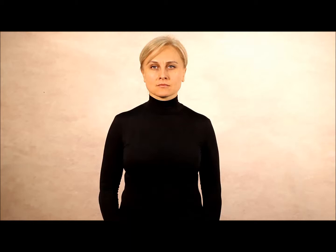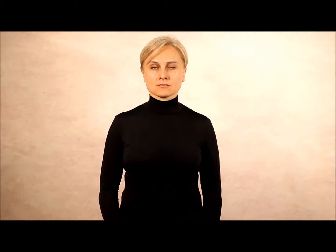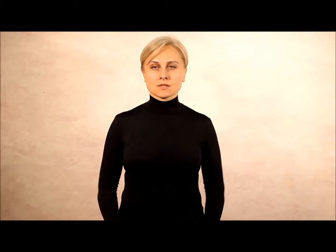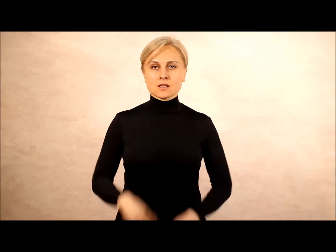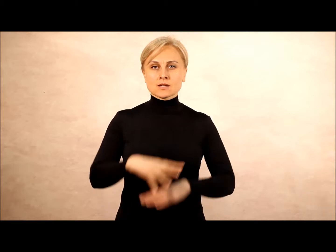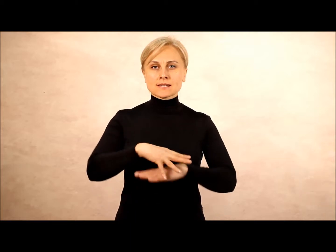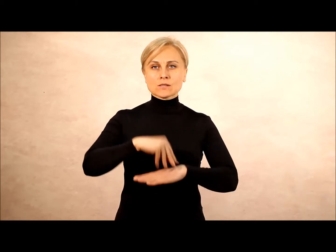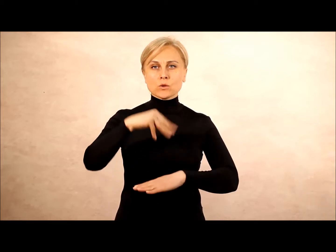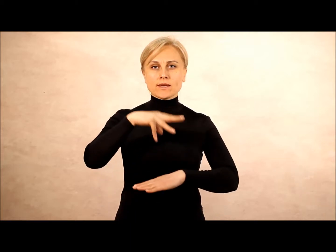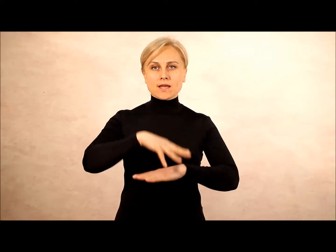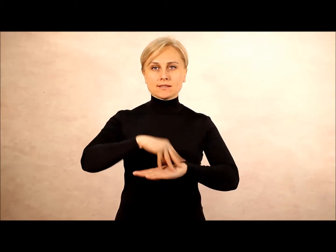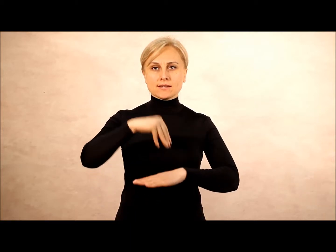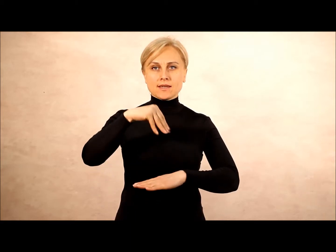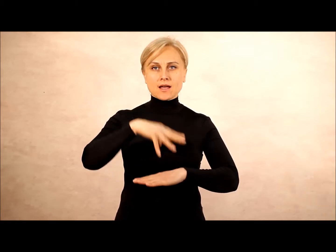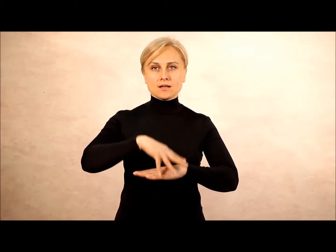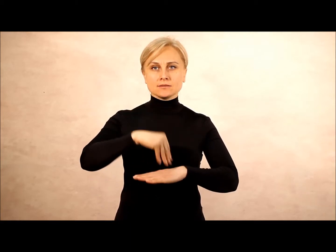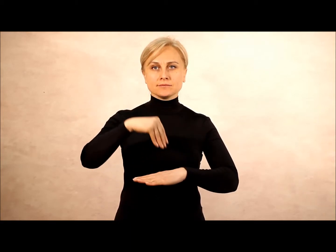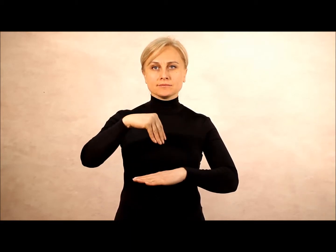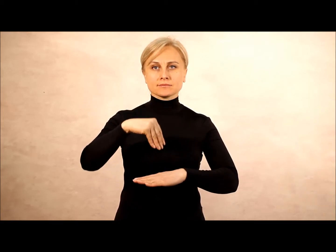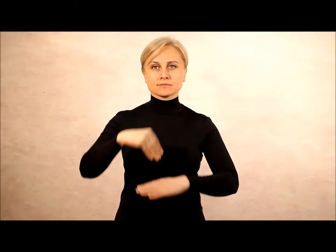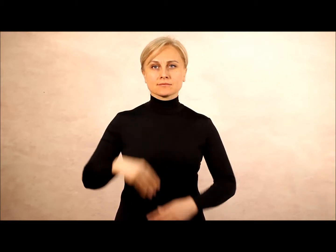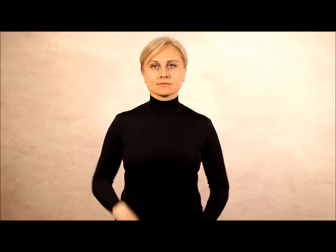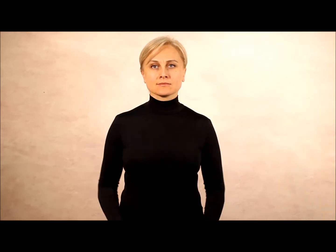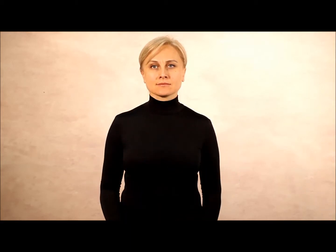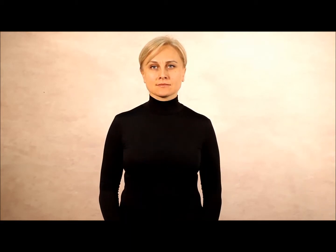Suedia